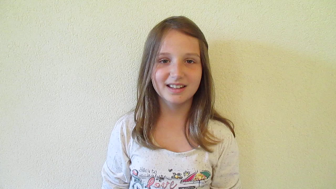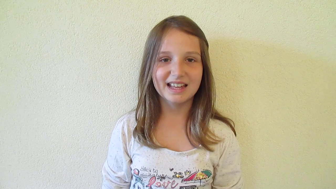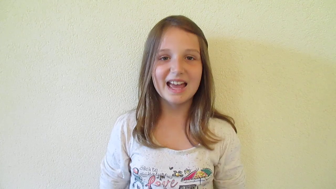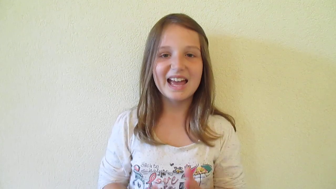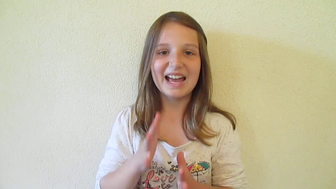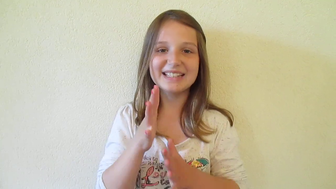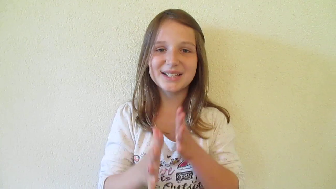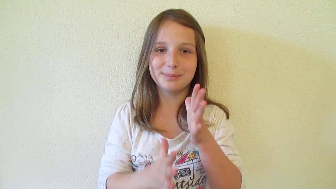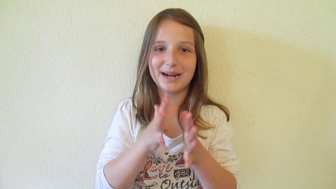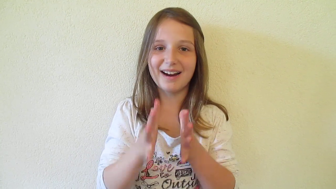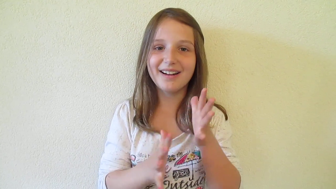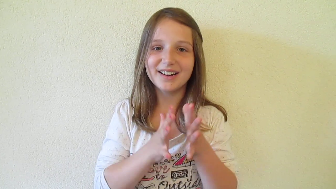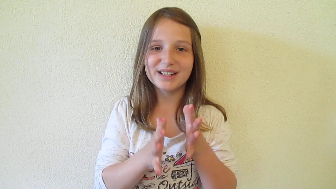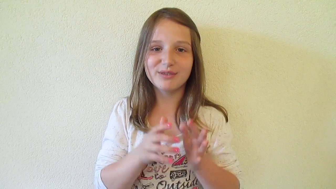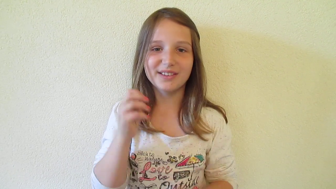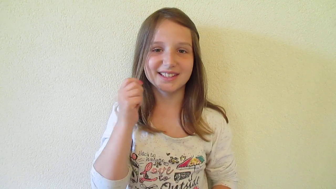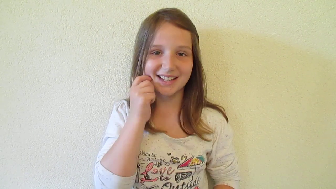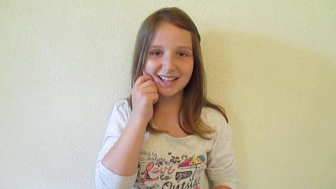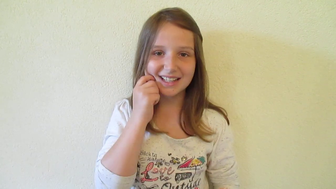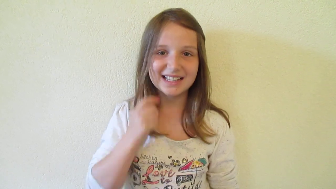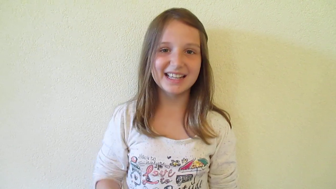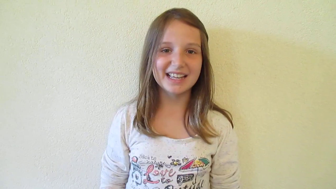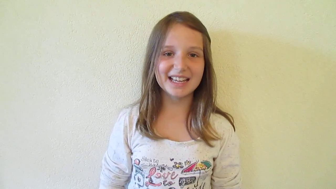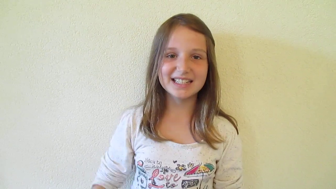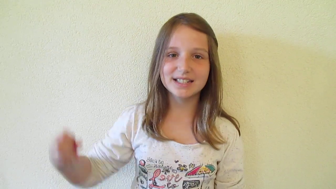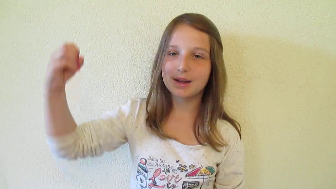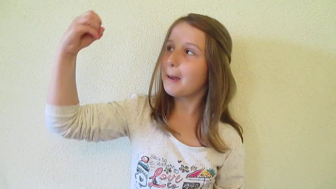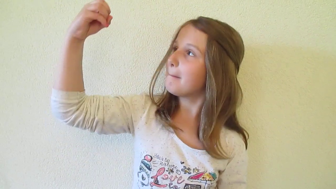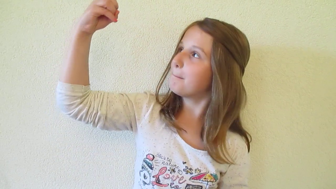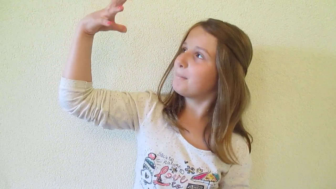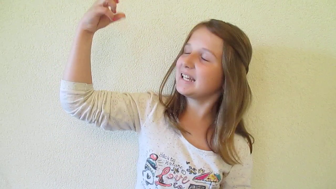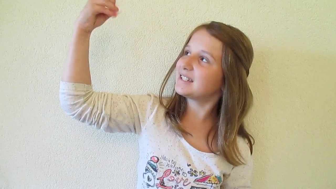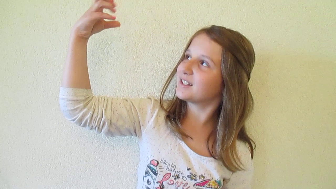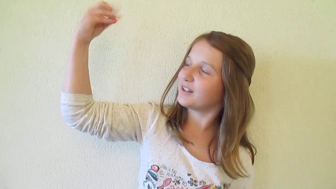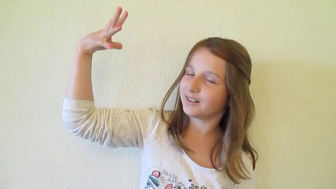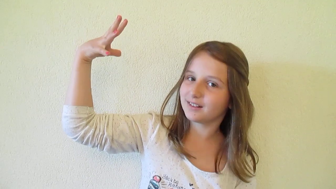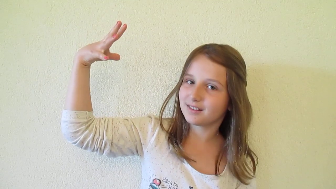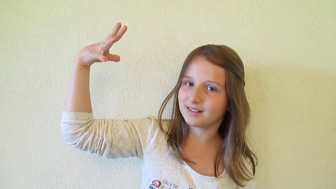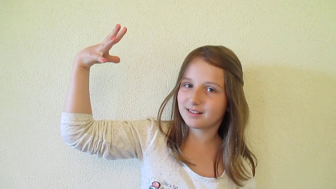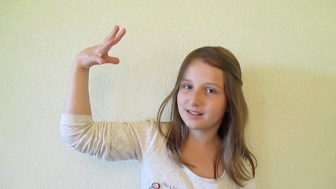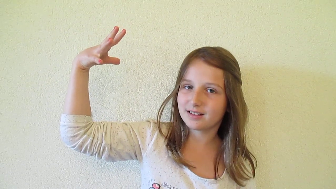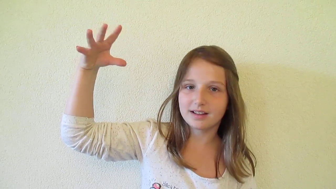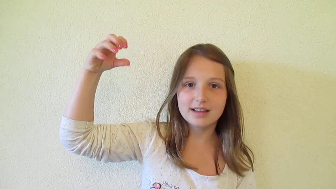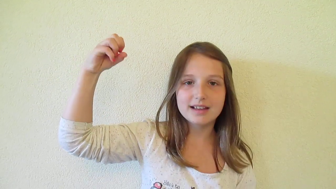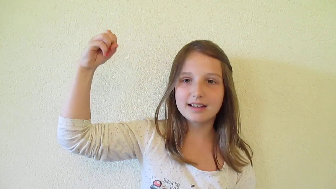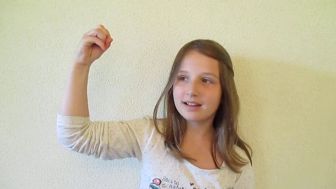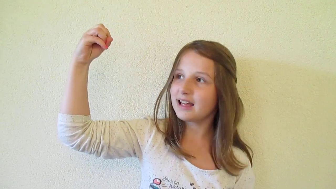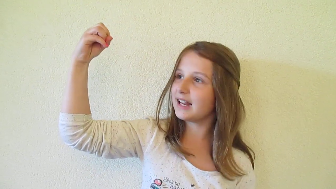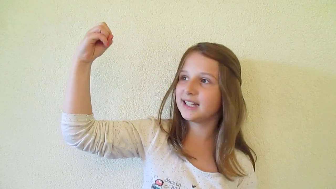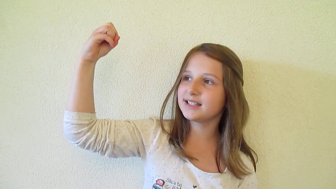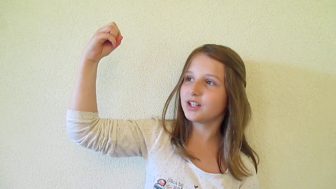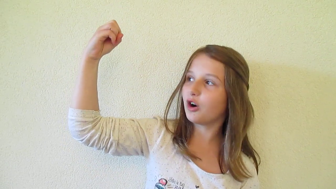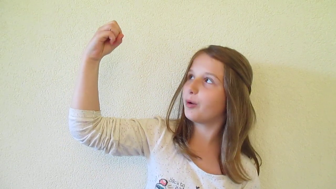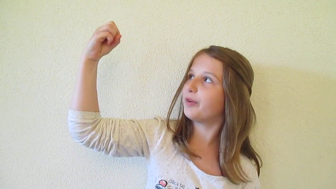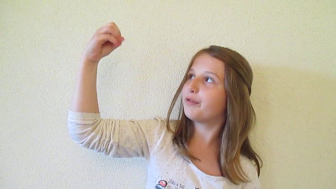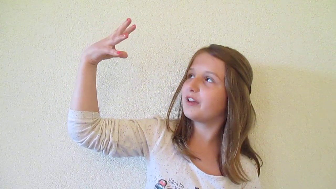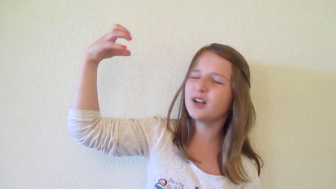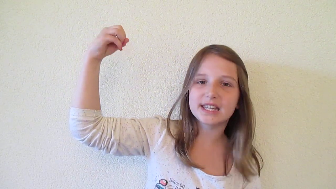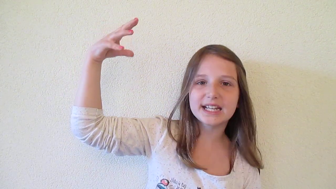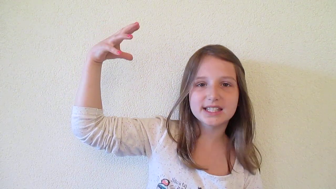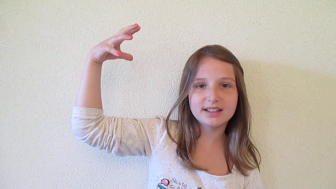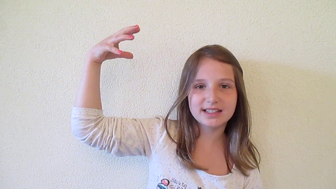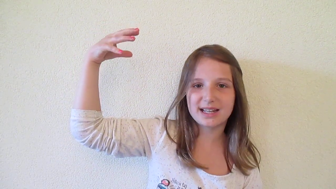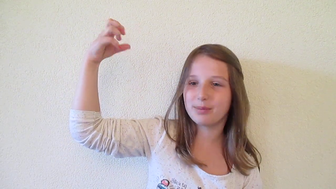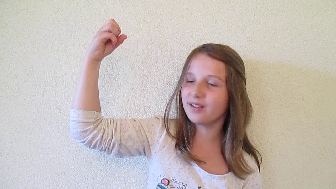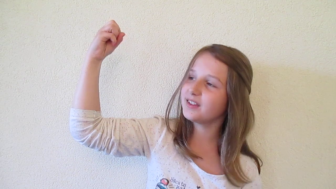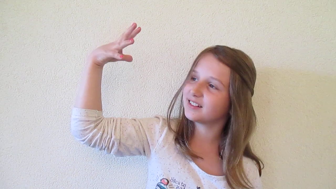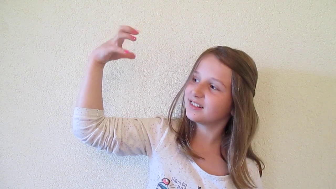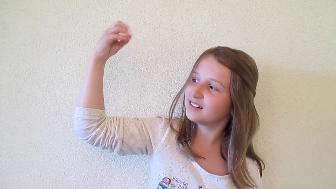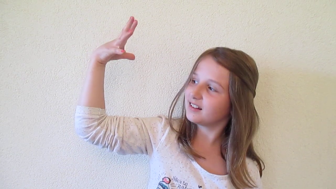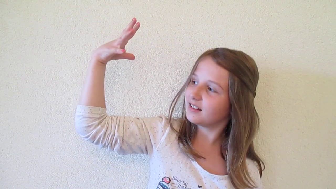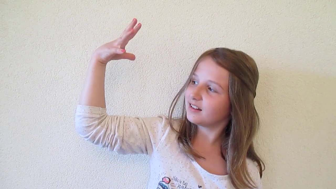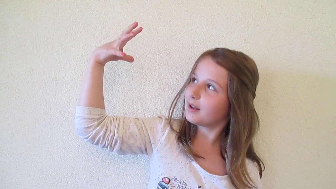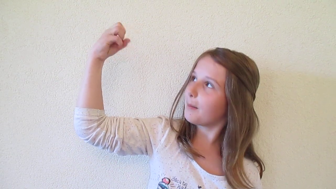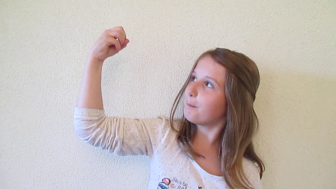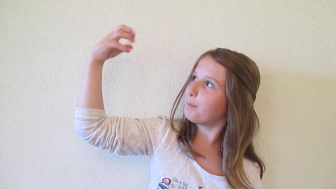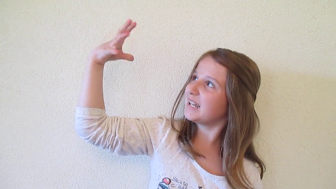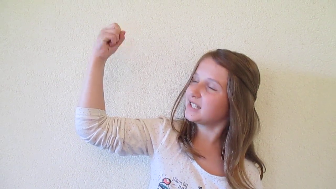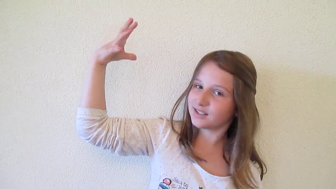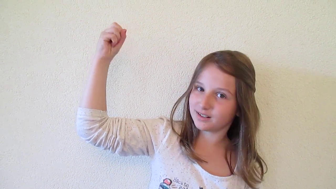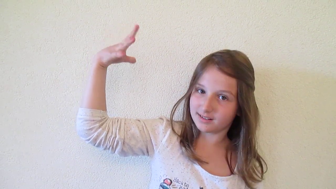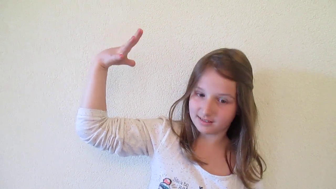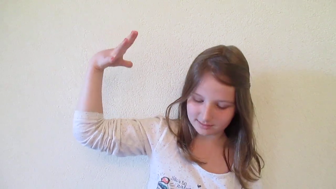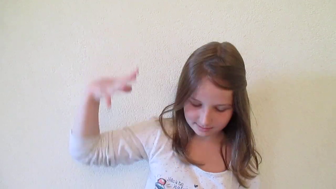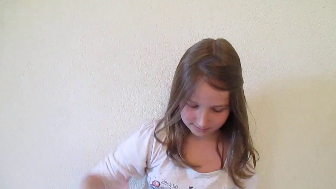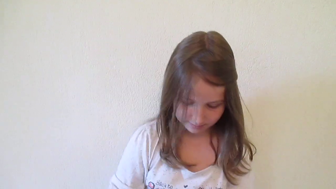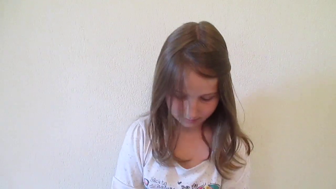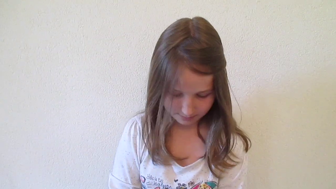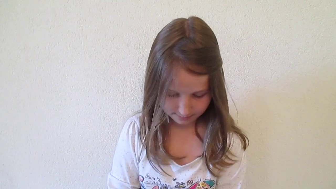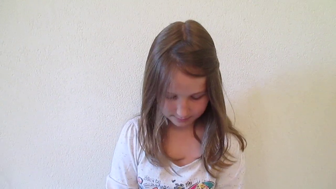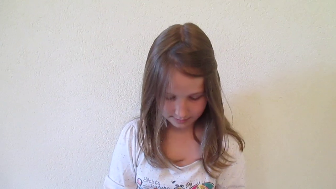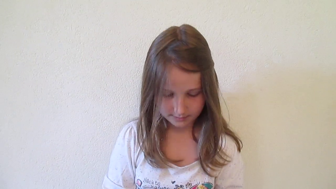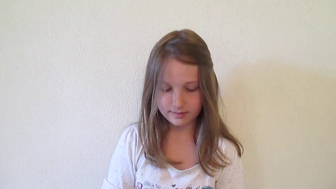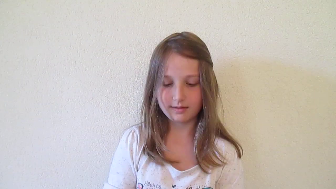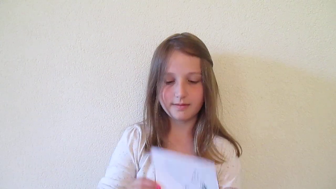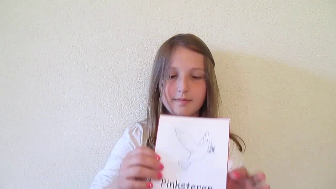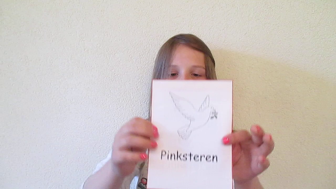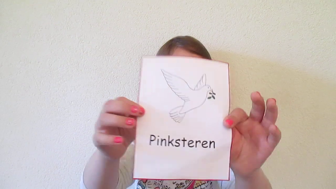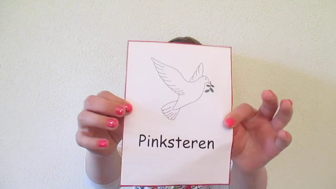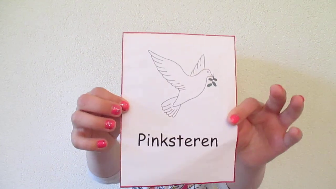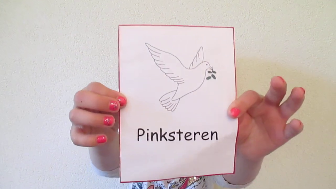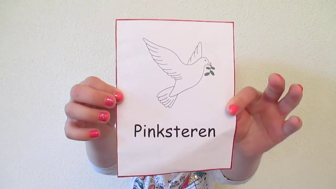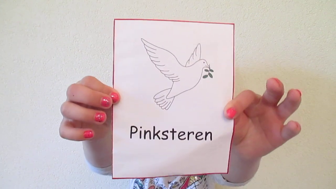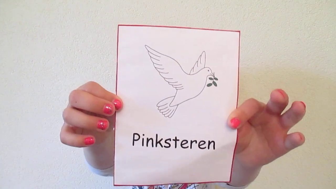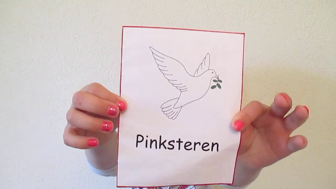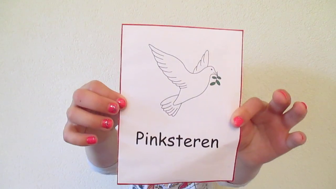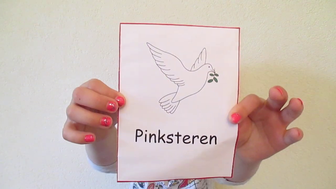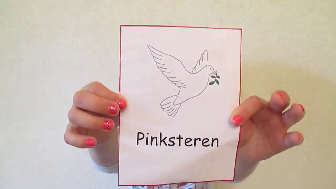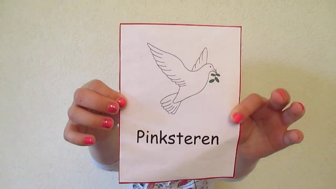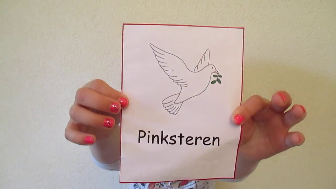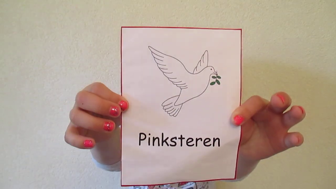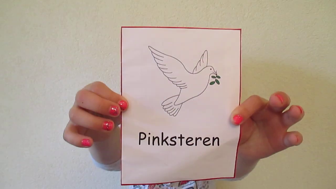Pinksteren